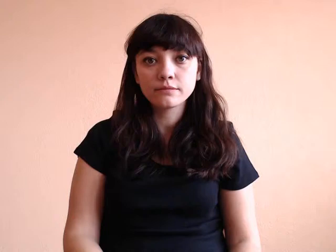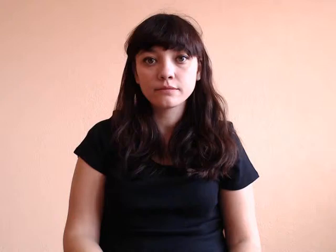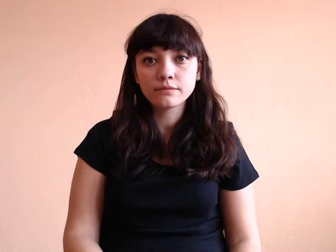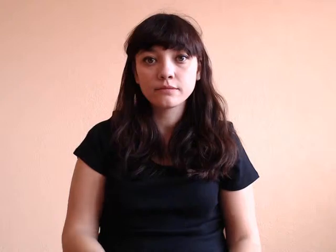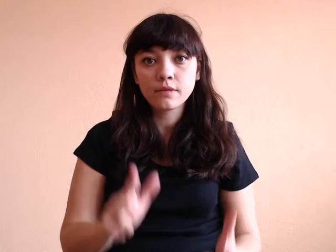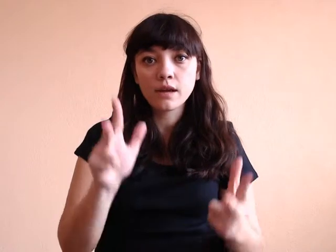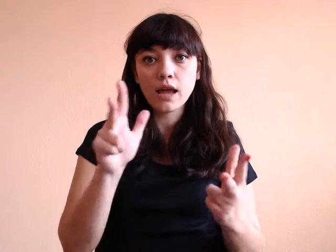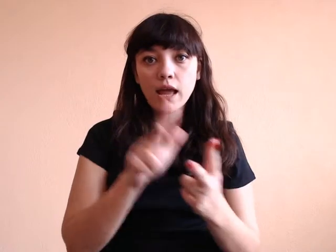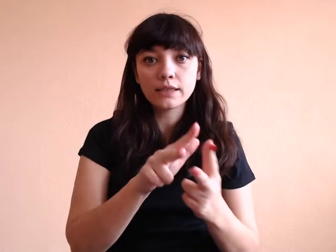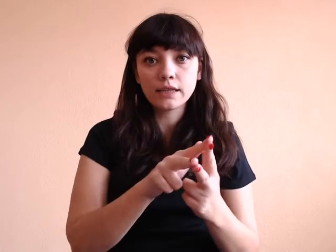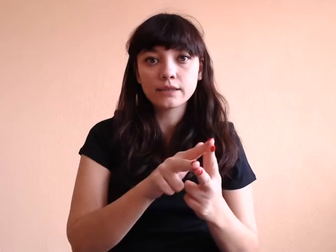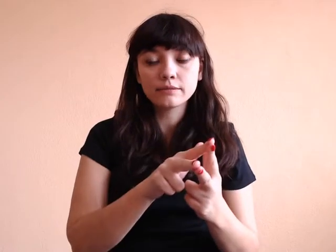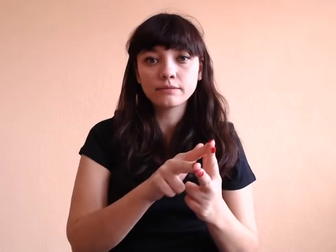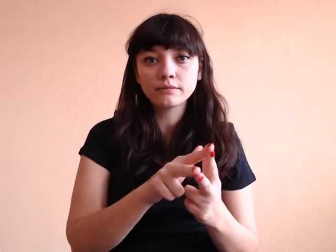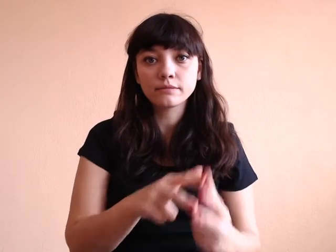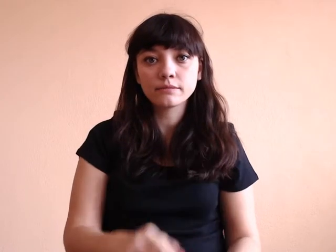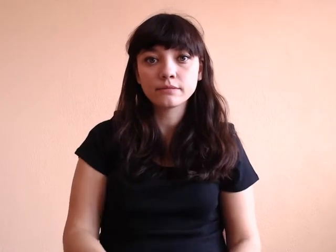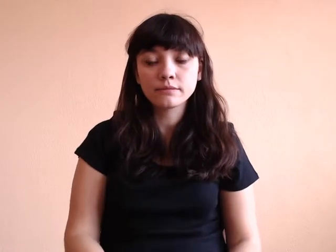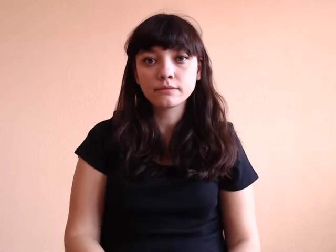ATAK ATAKOWAĆ